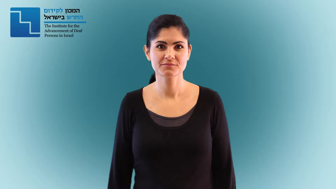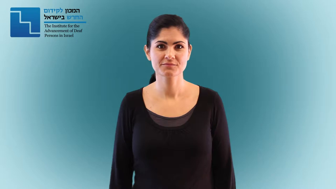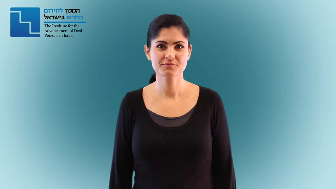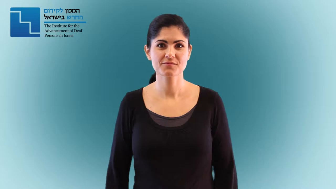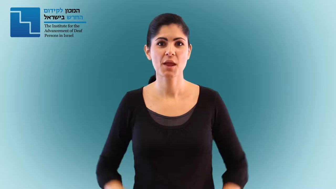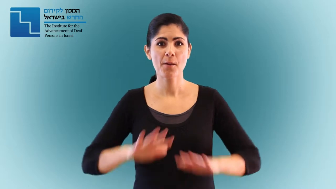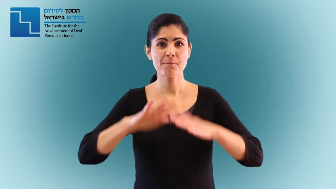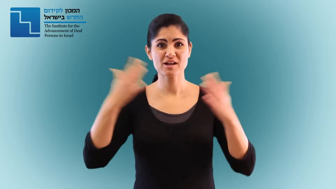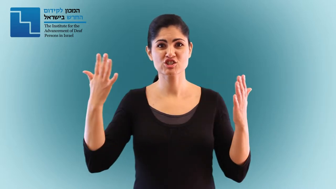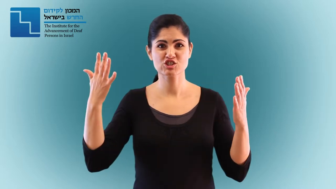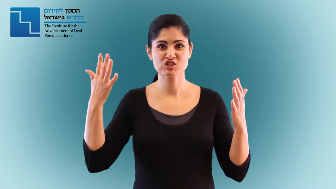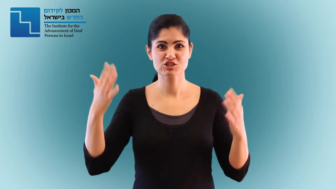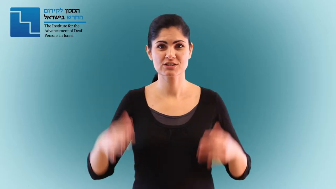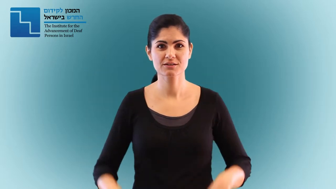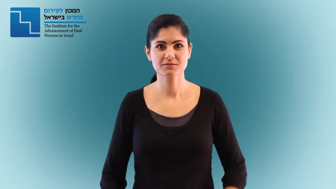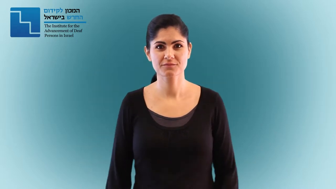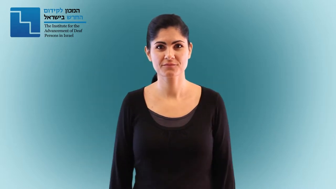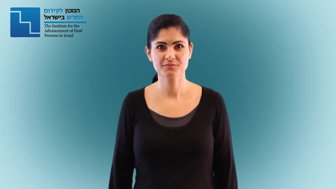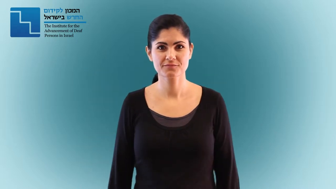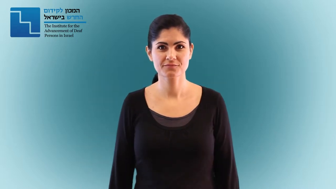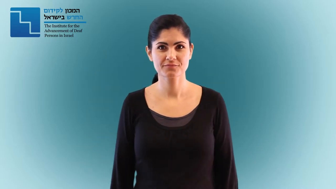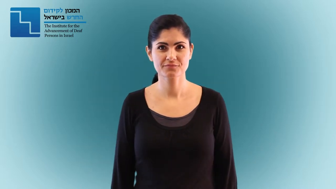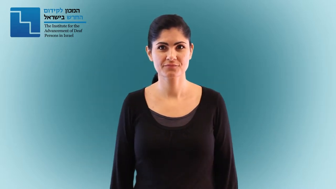בז'